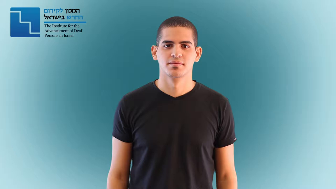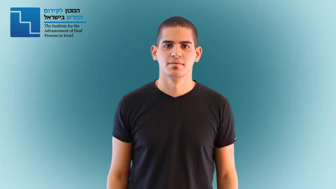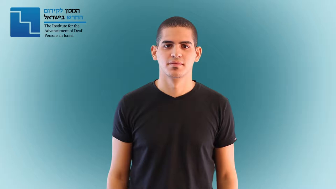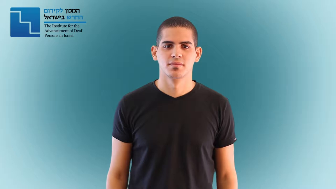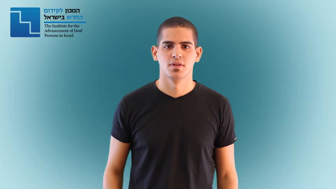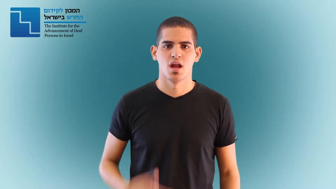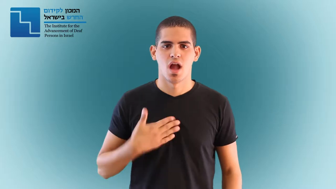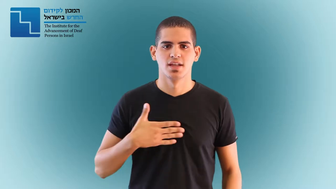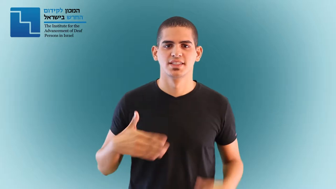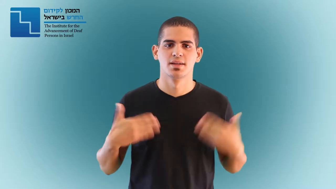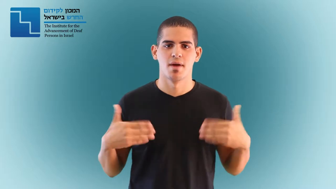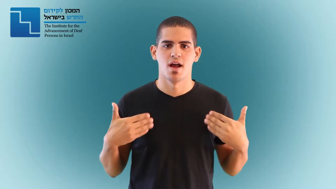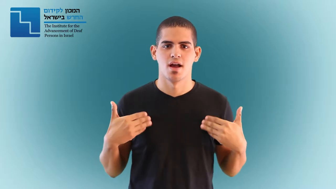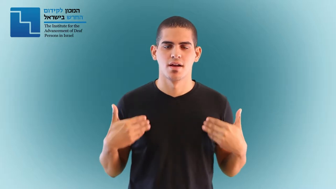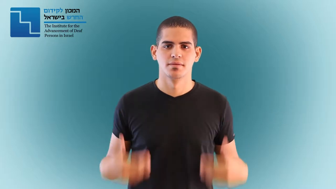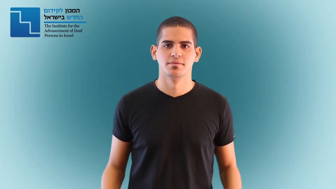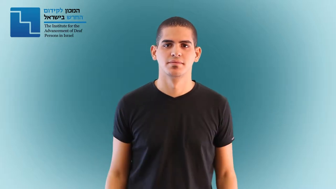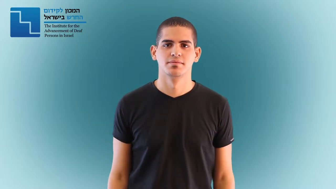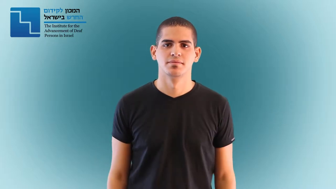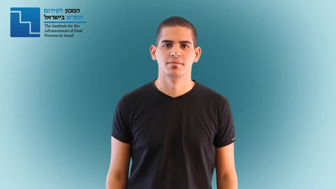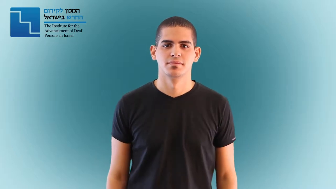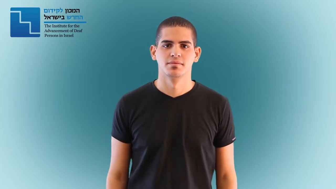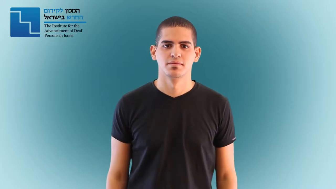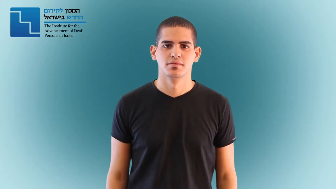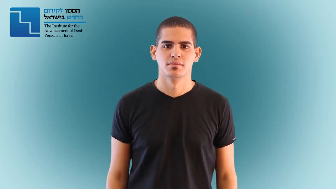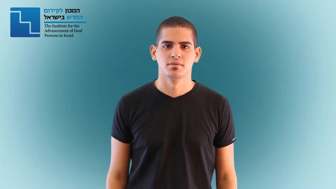חג שמח